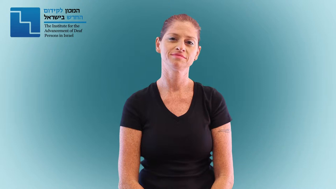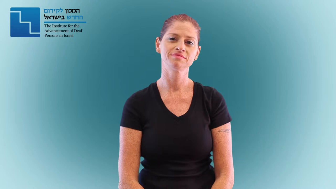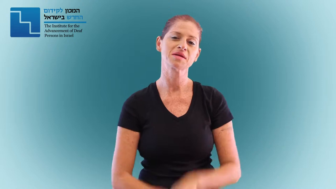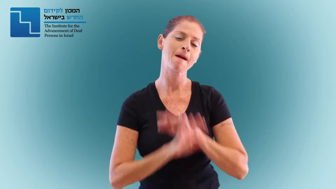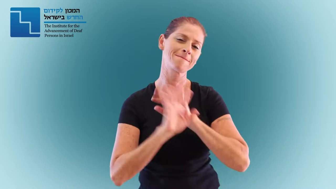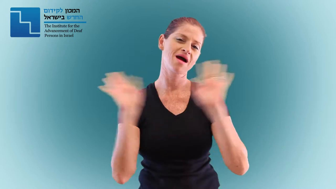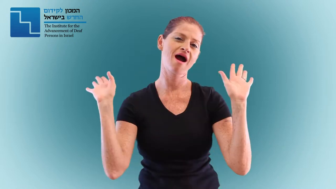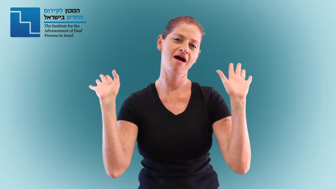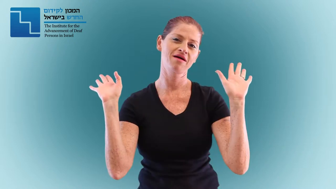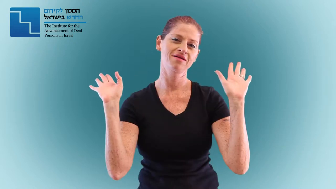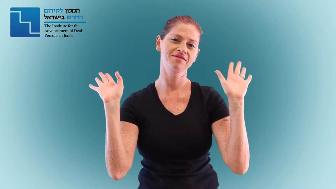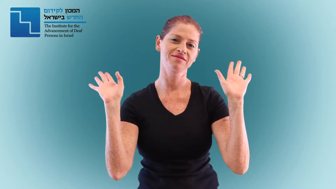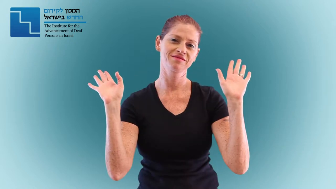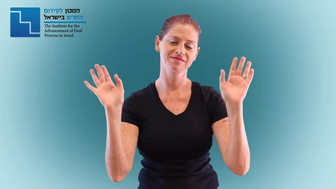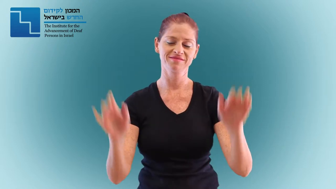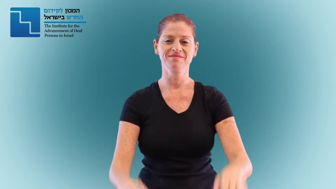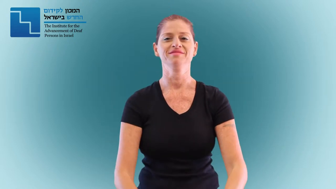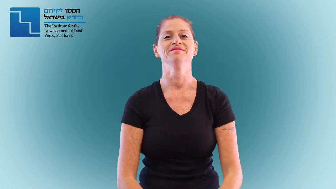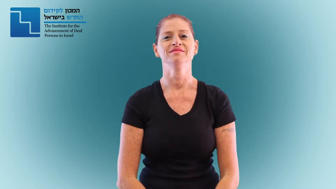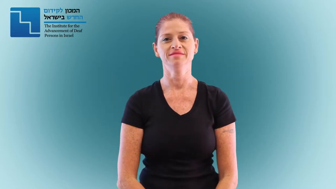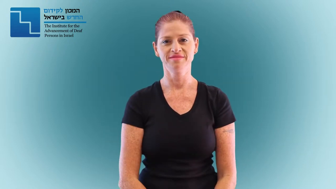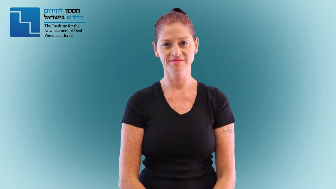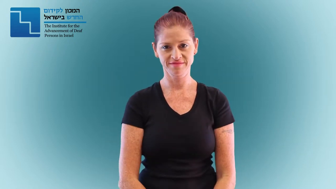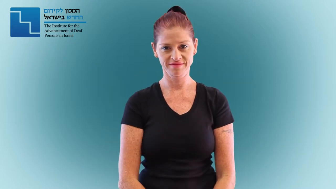סיים / גמר